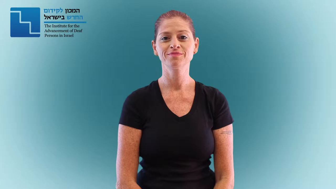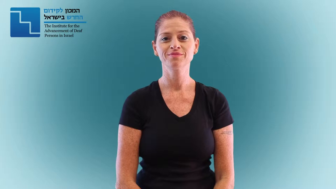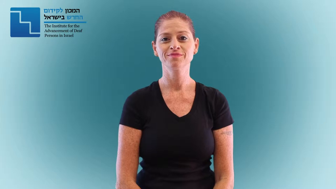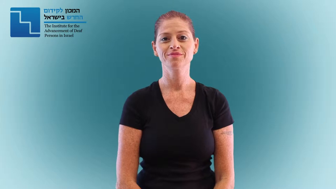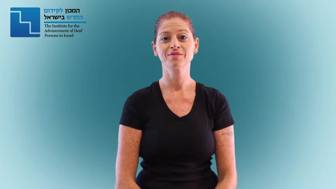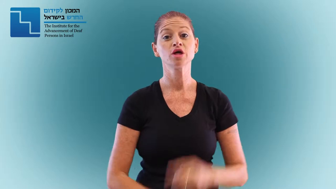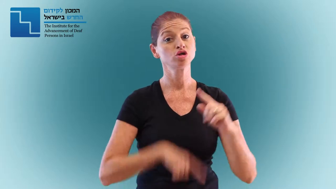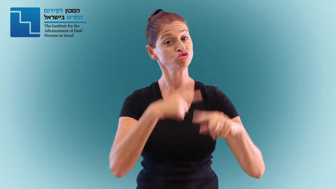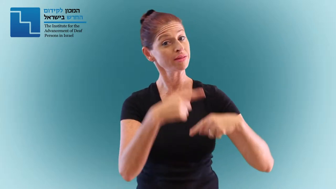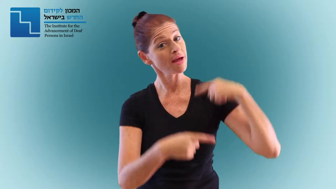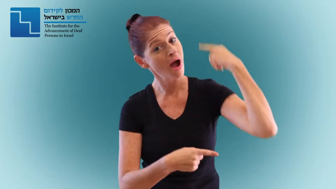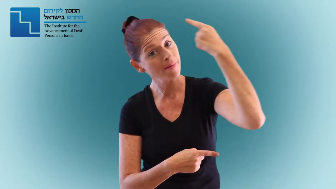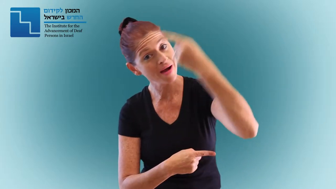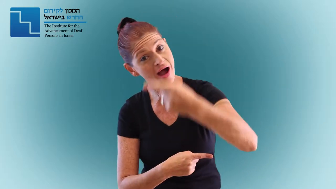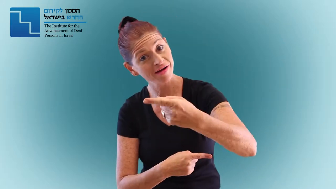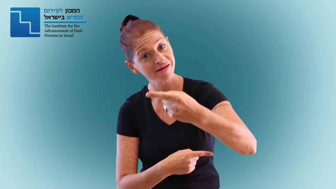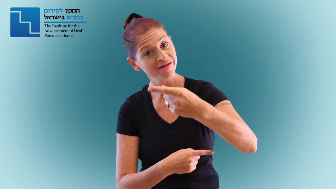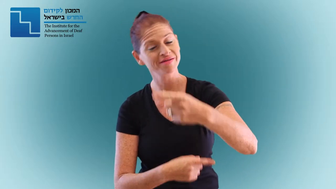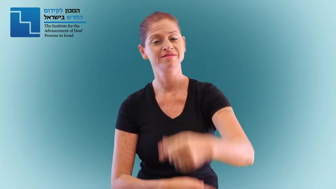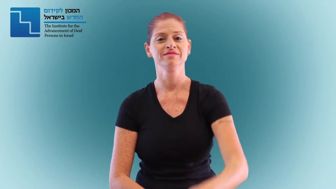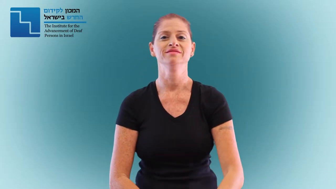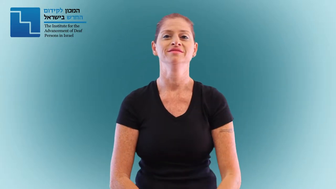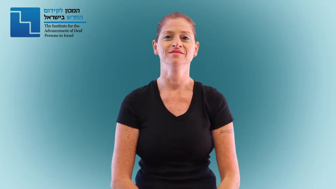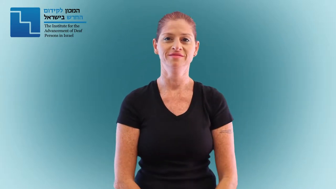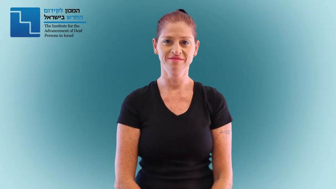השנה הבאה